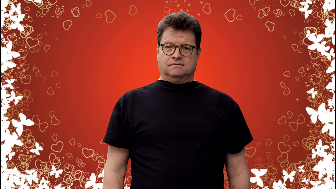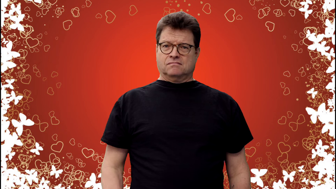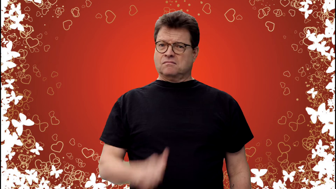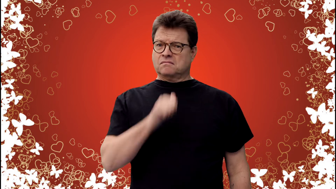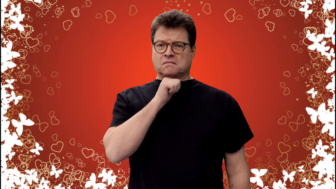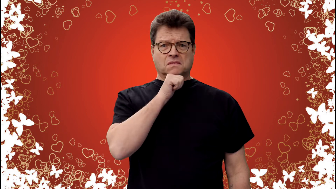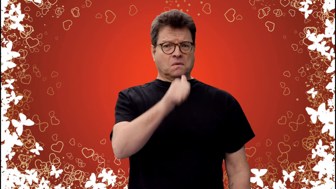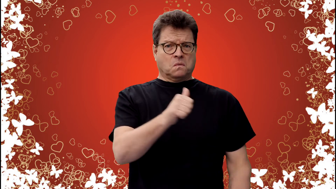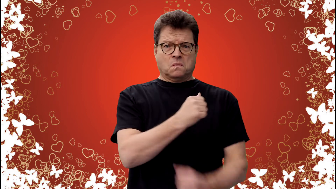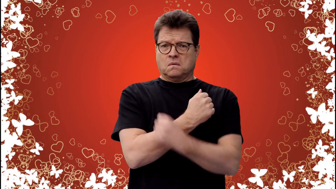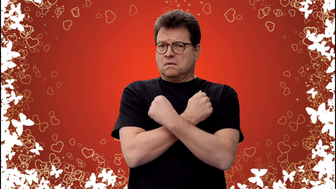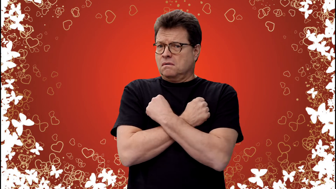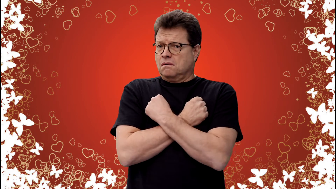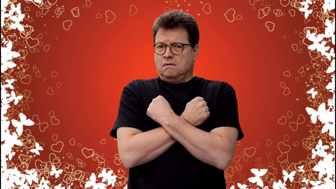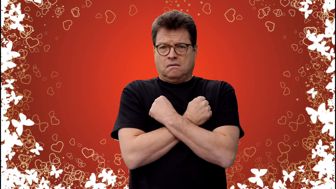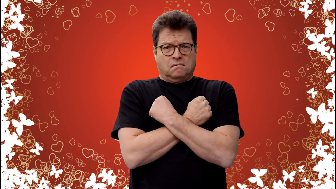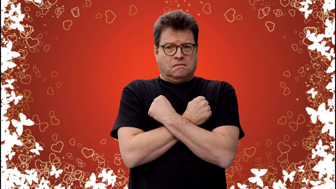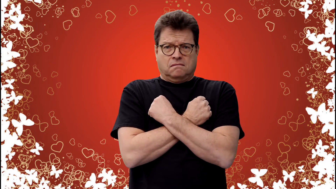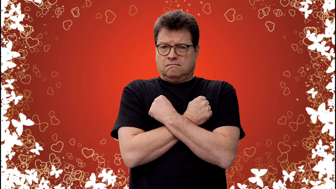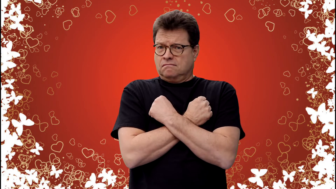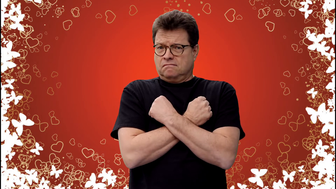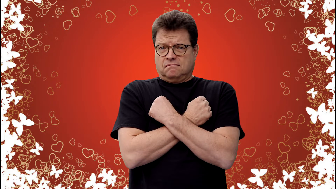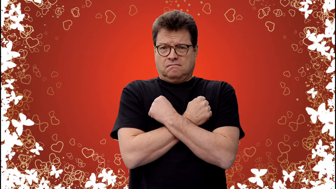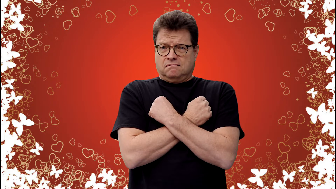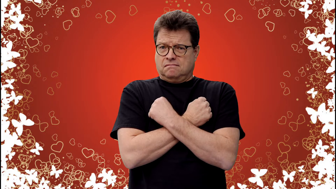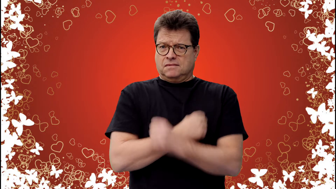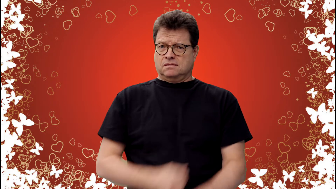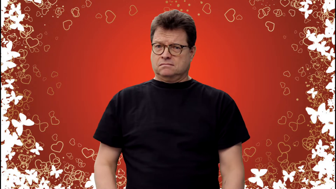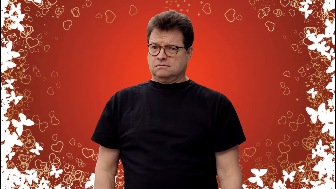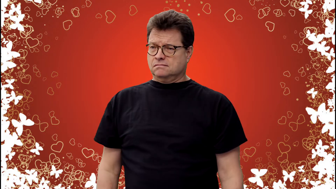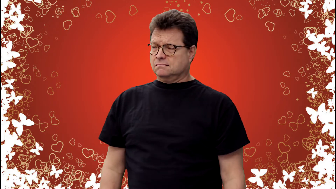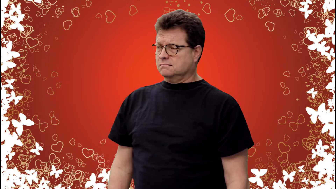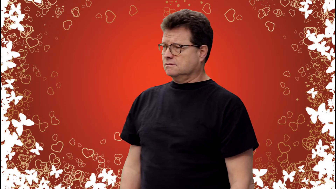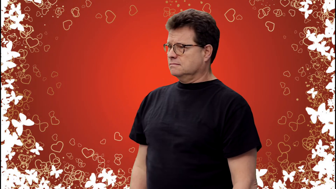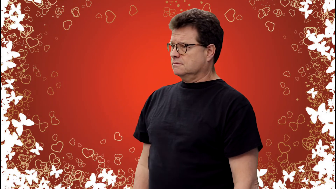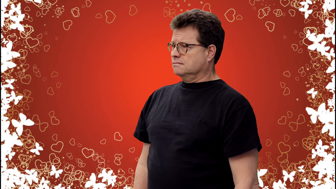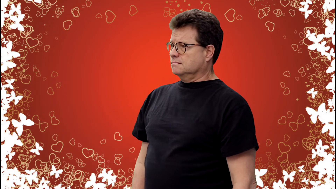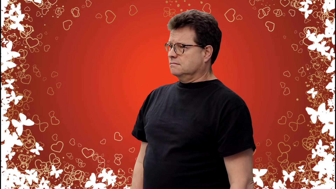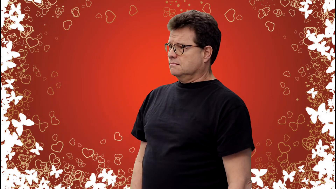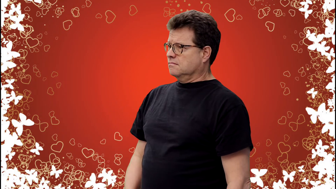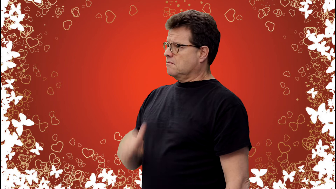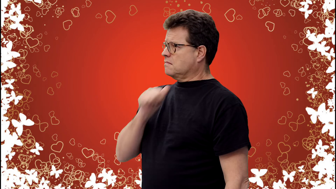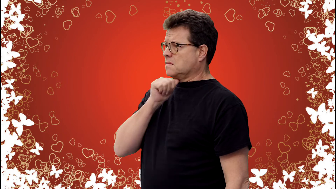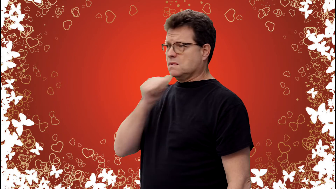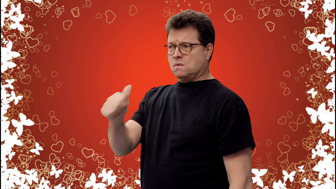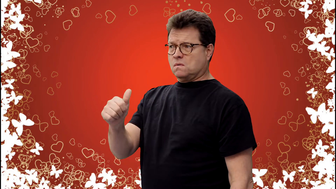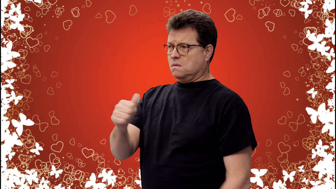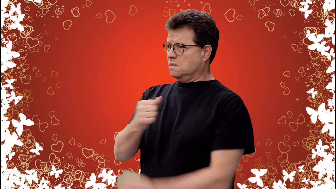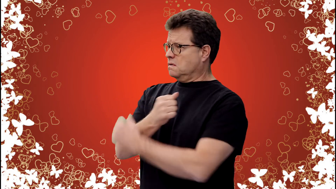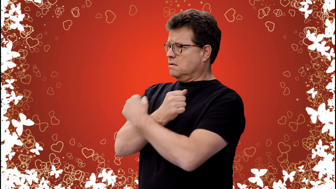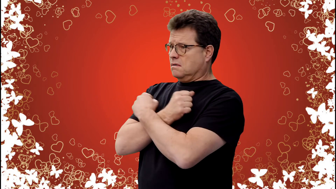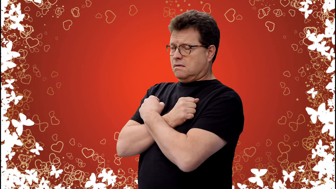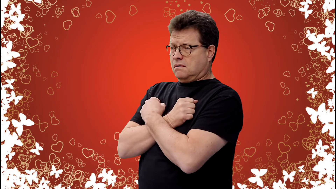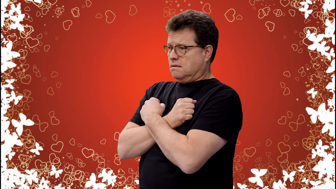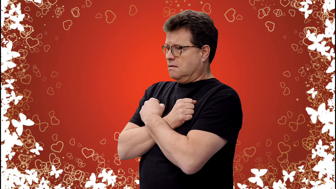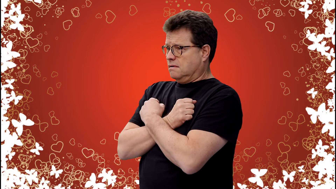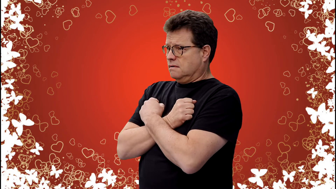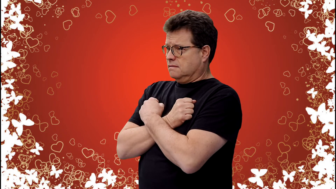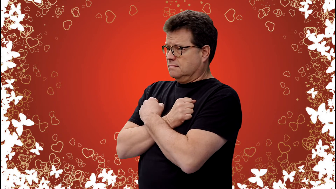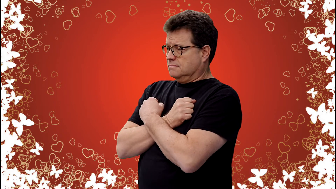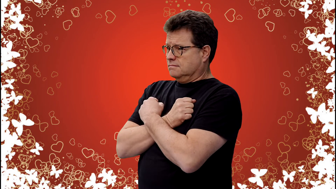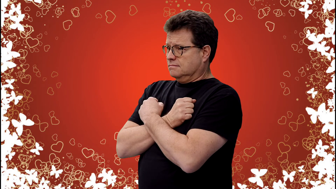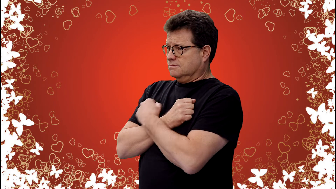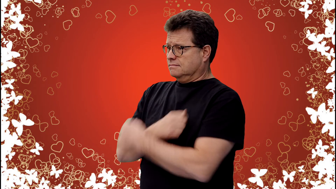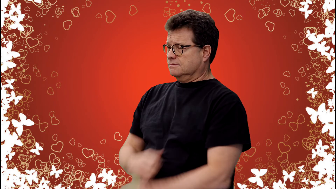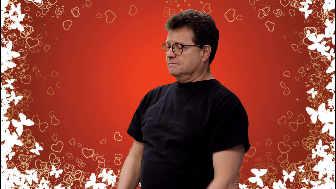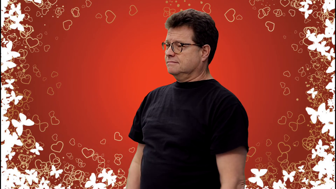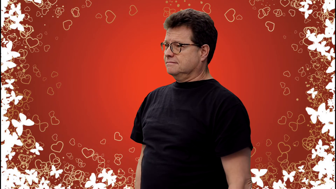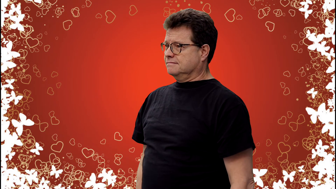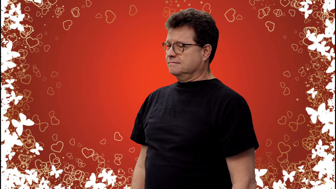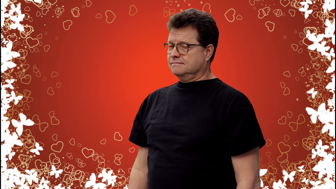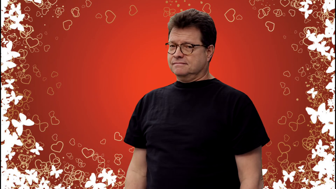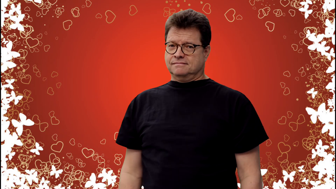12